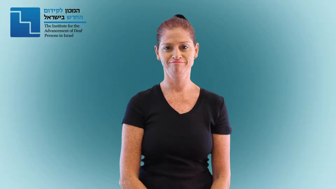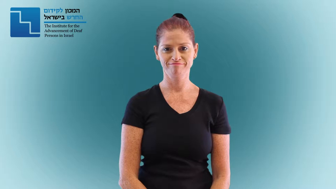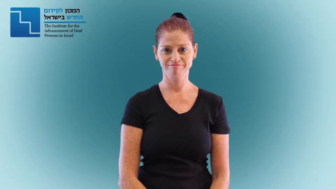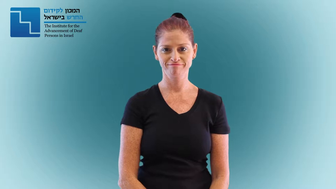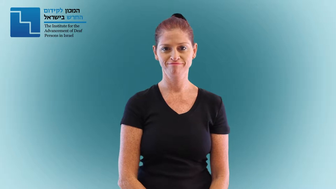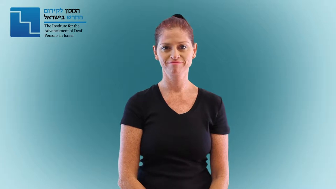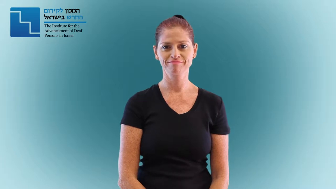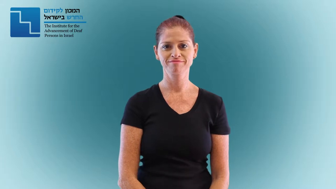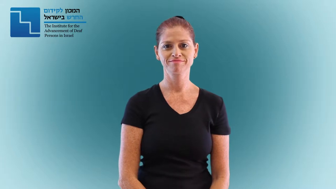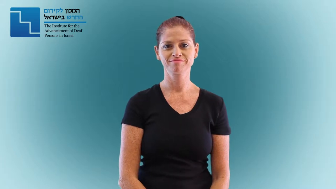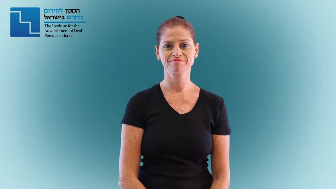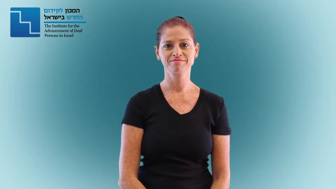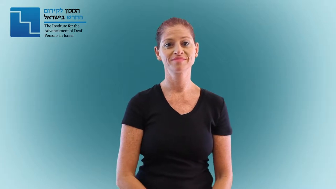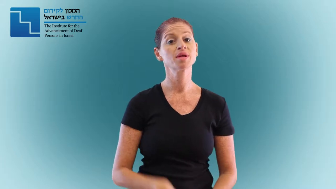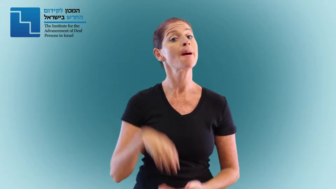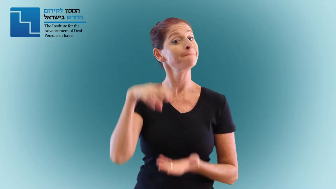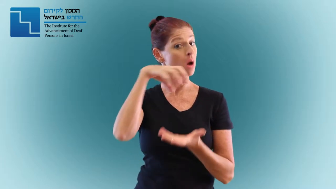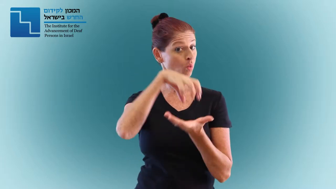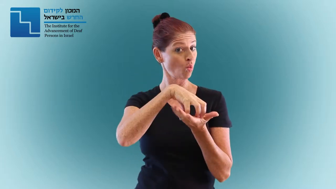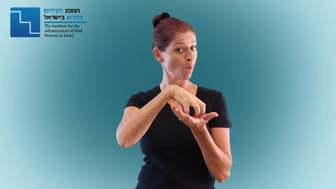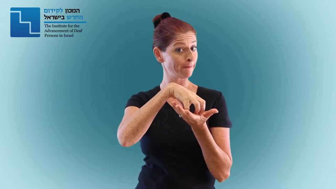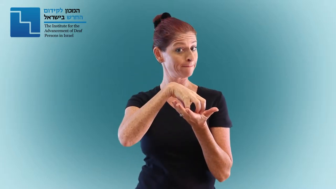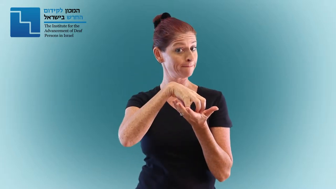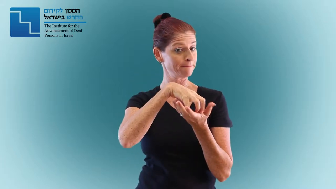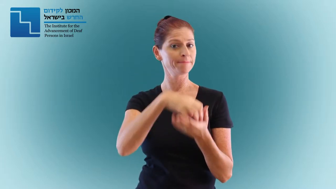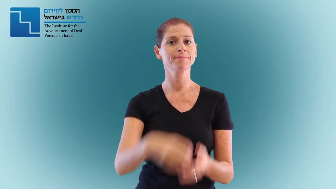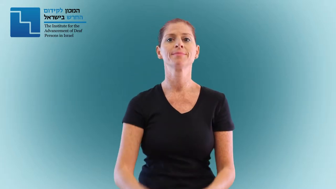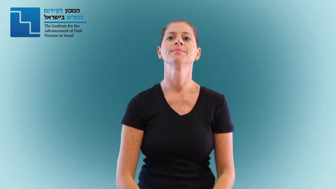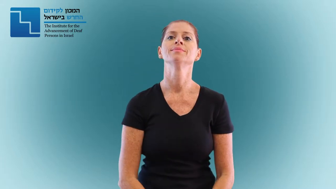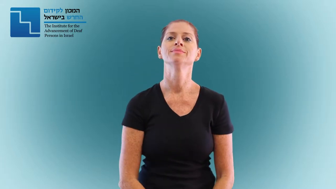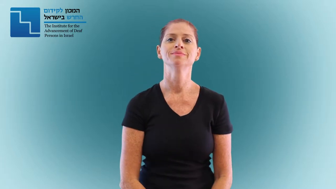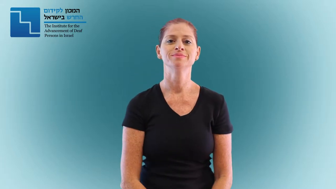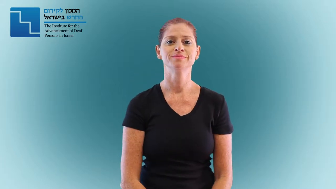מקום